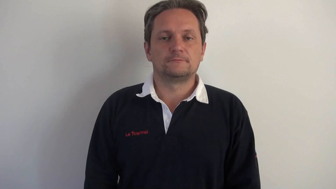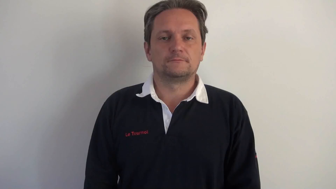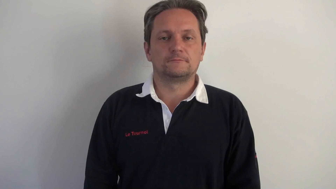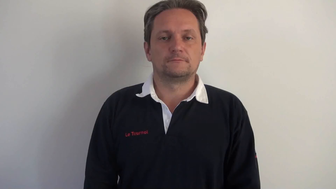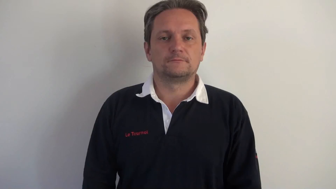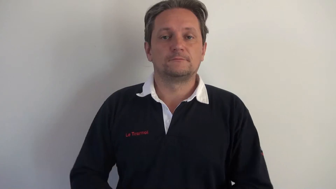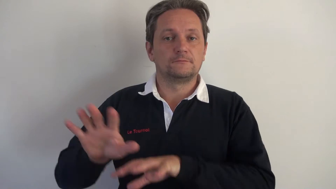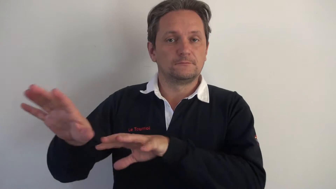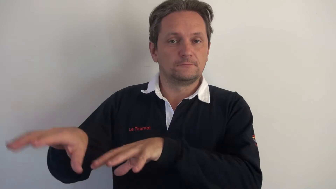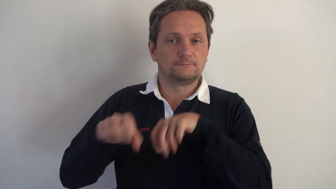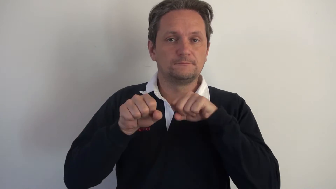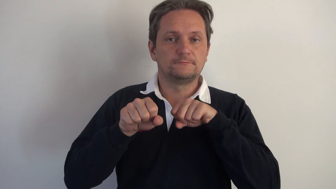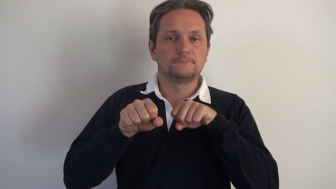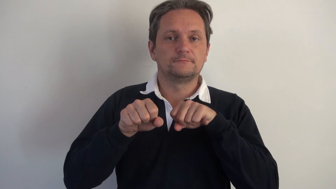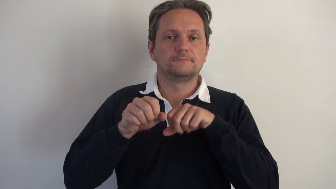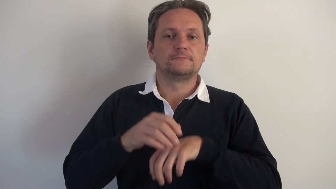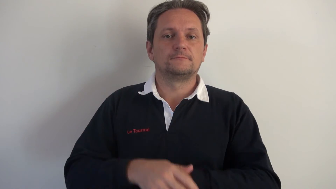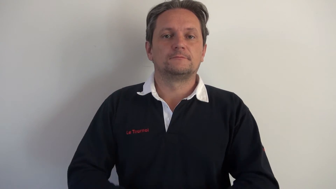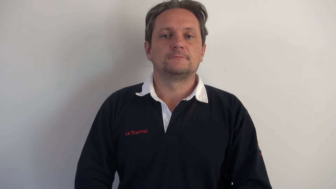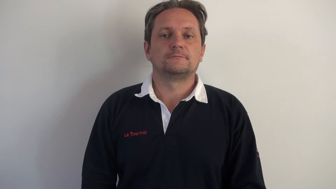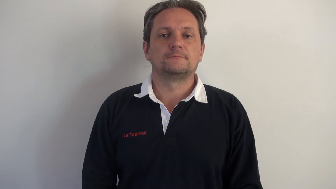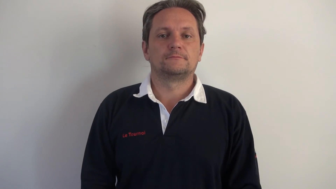Recrutement